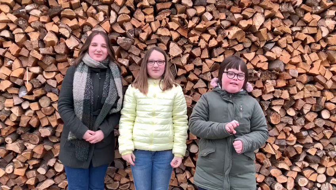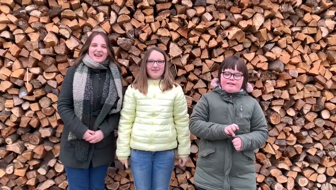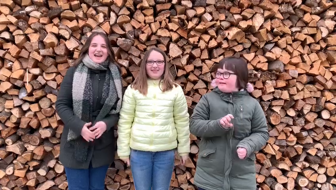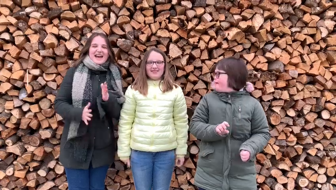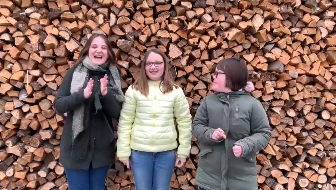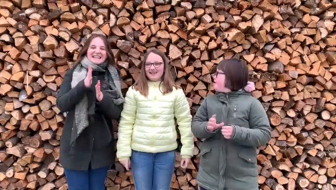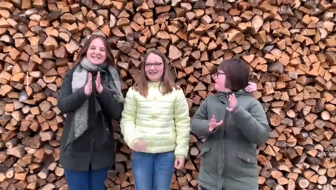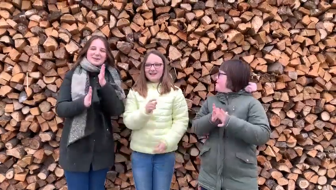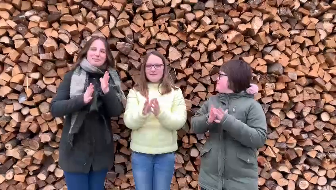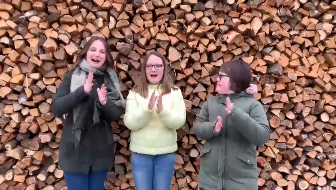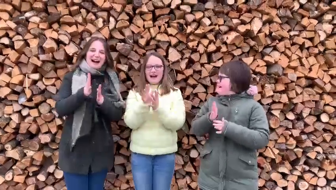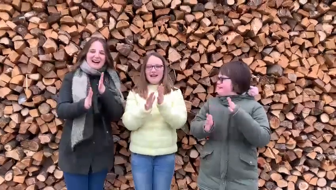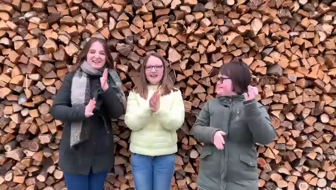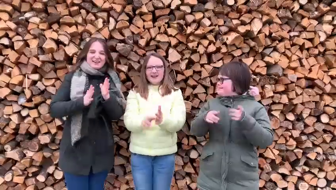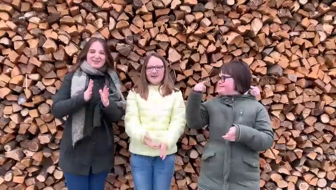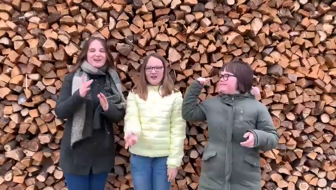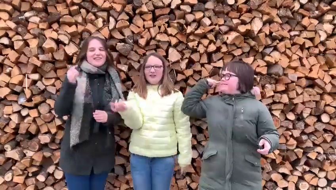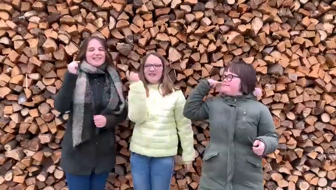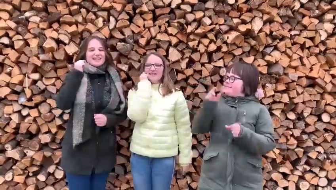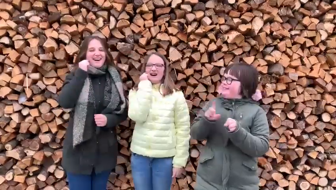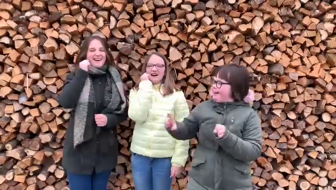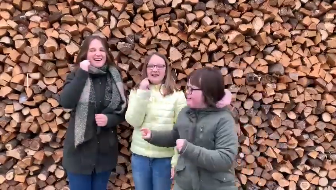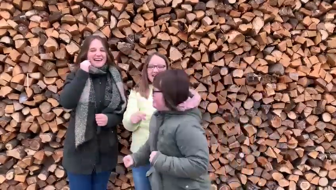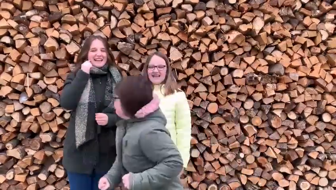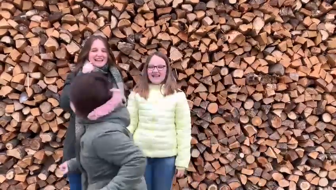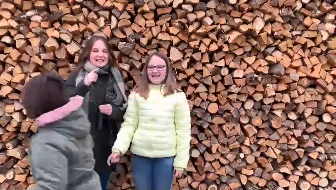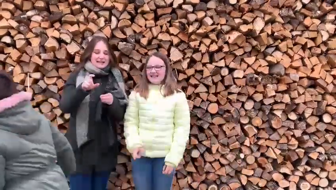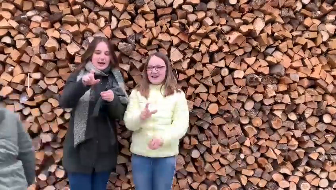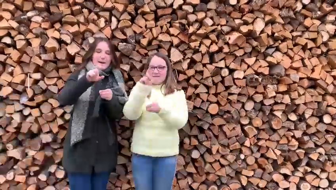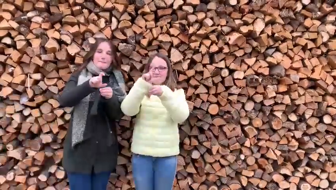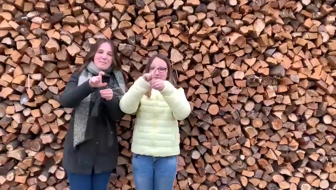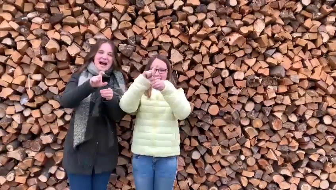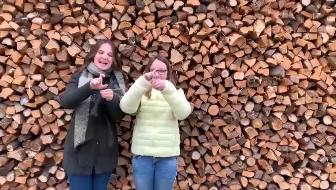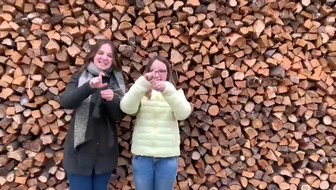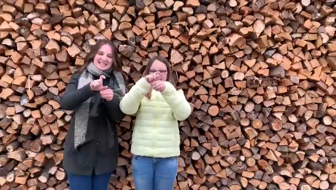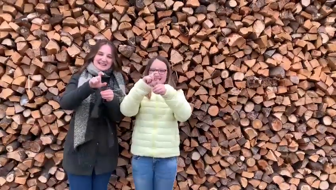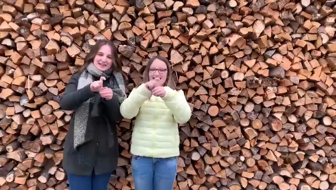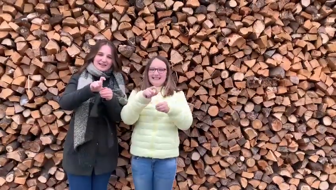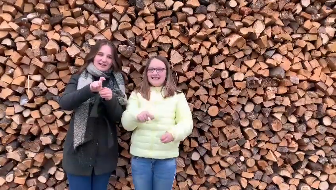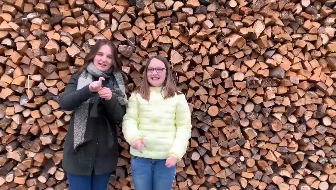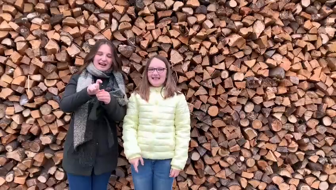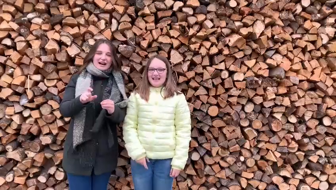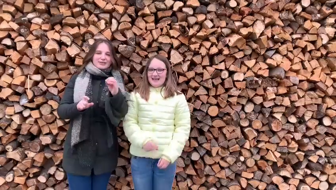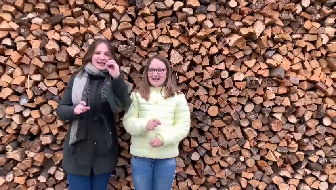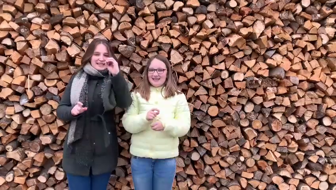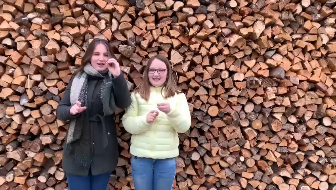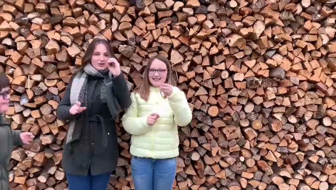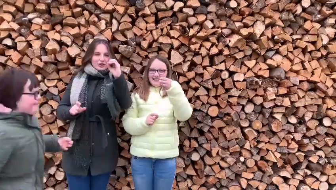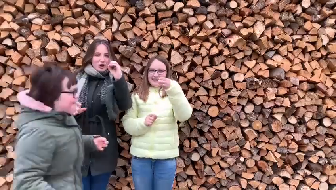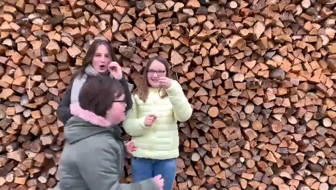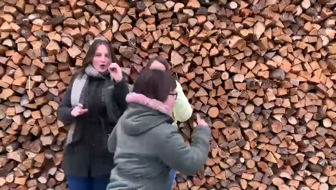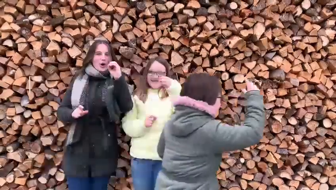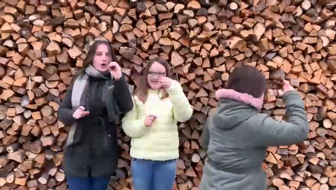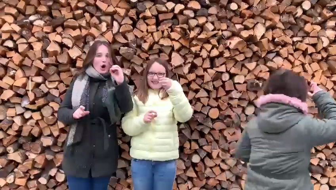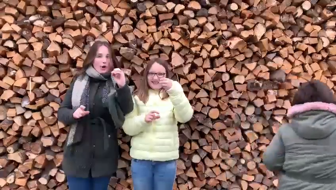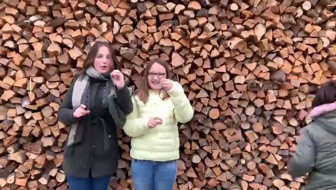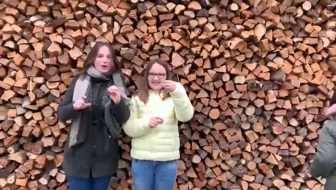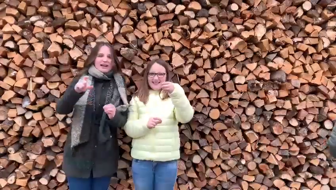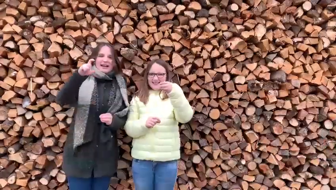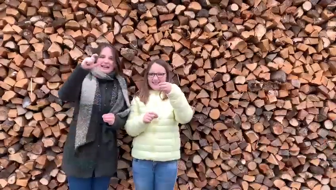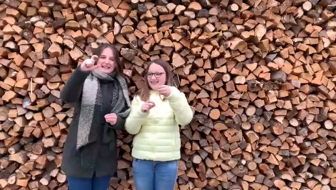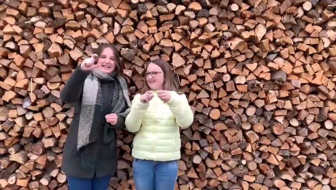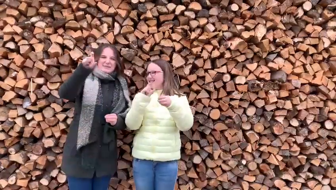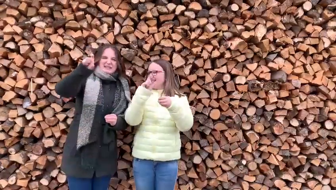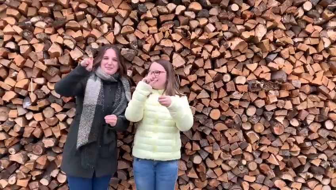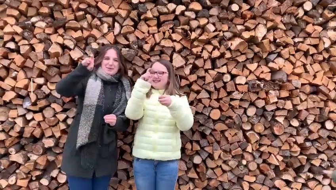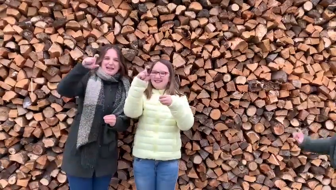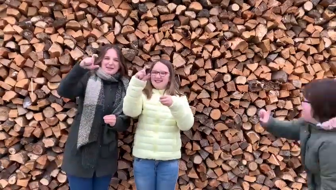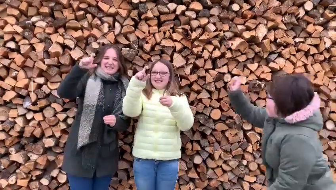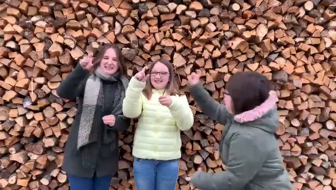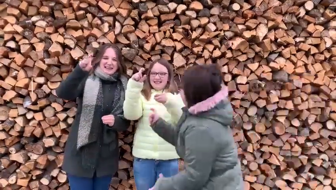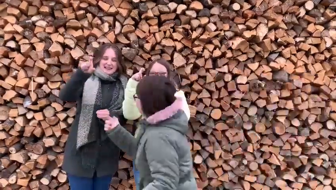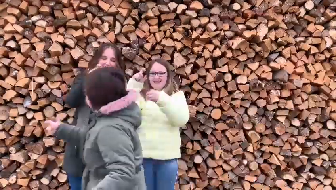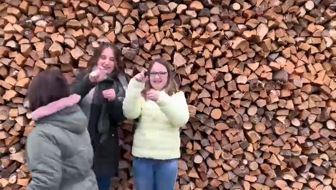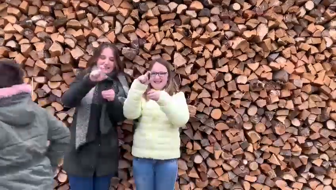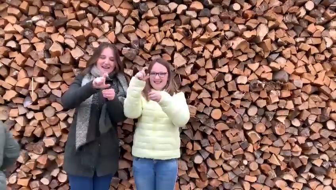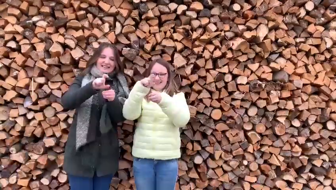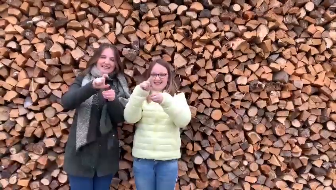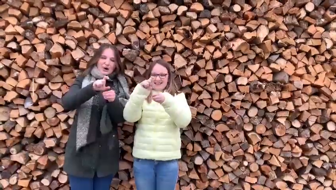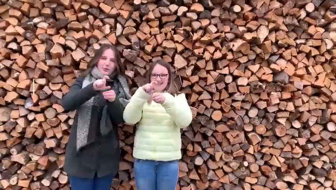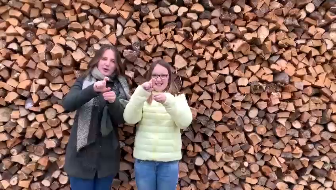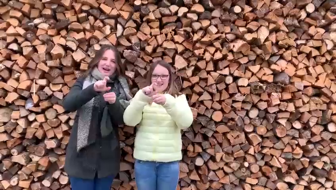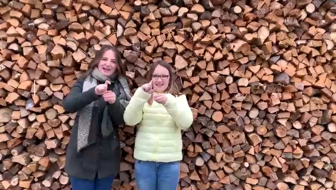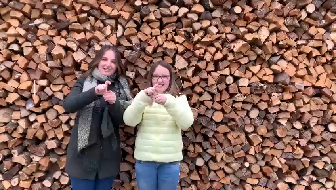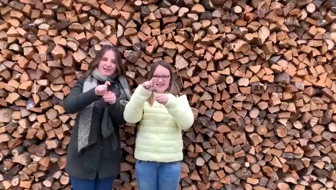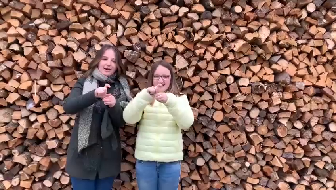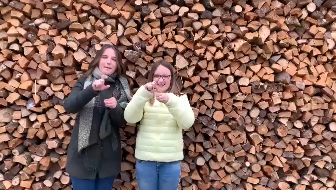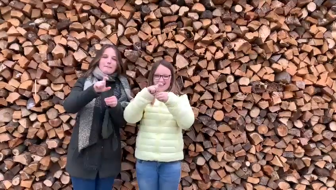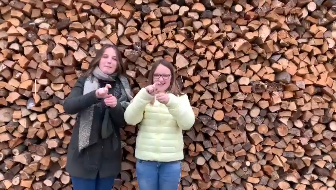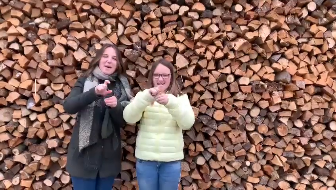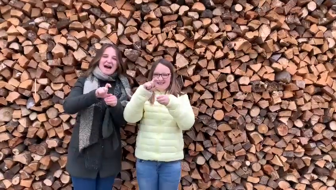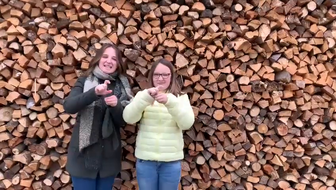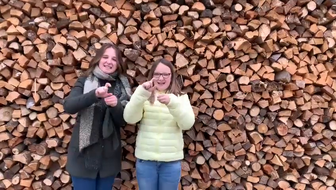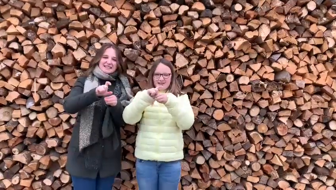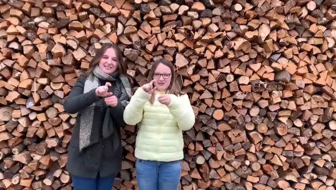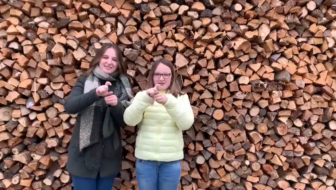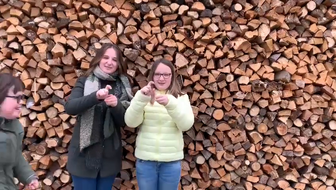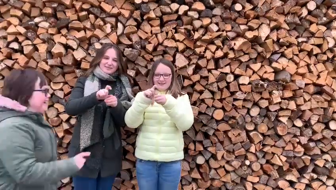PASEN